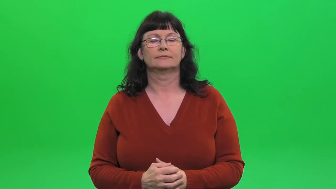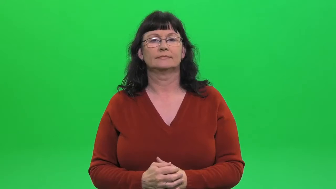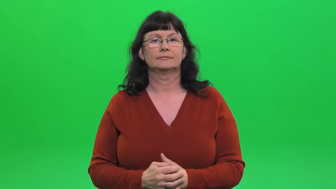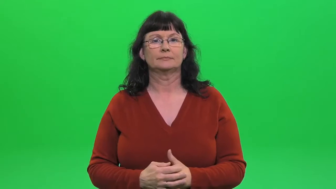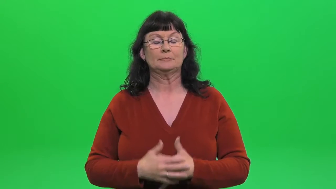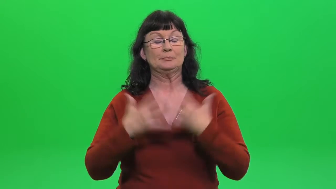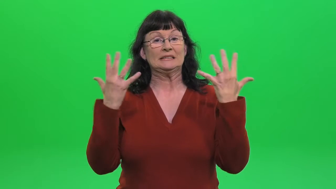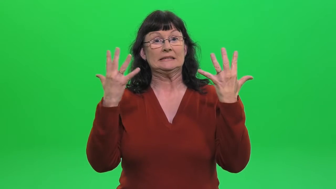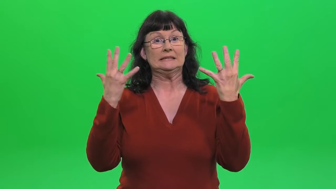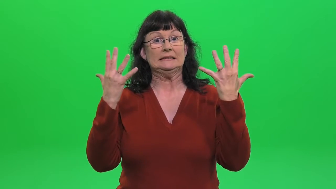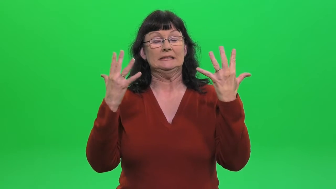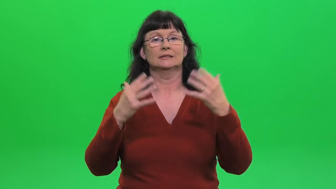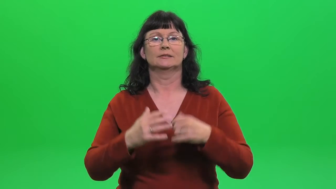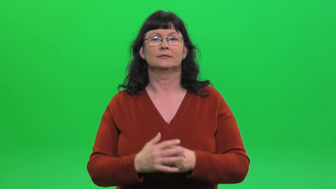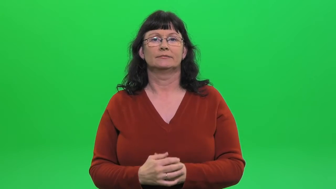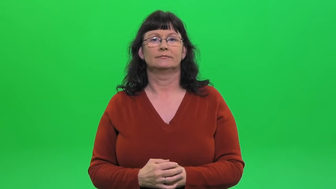Skær